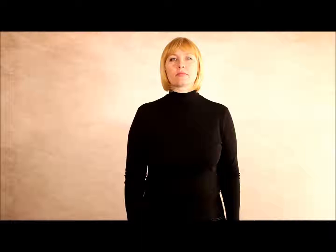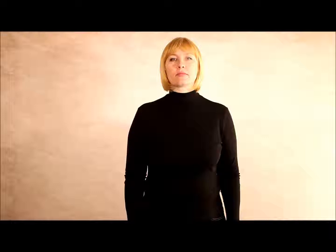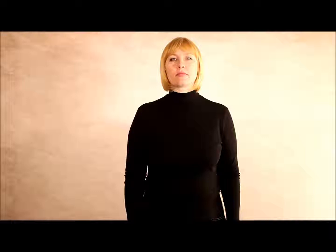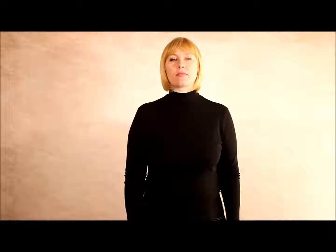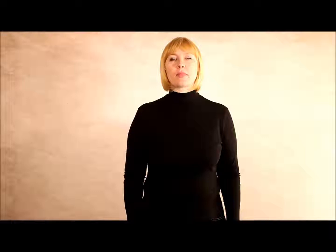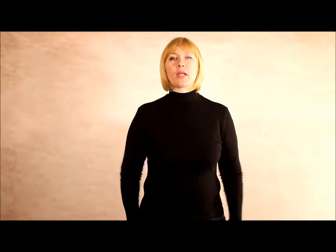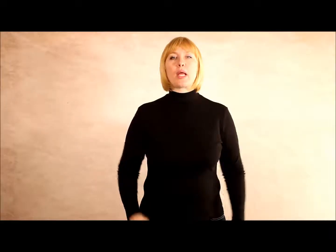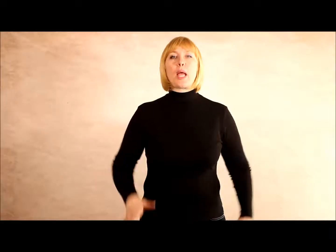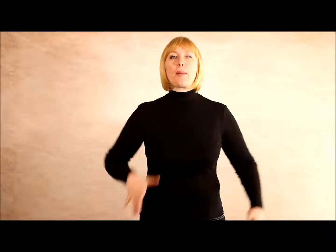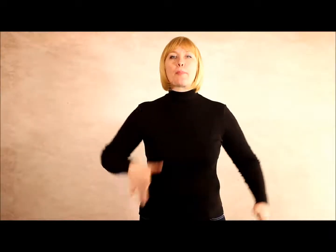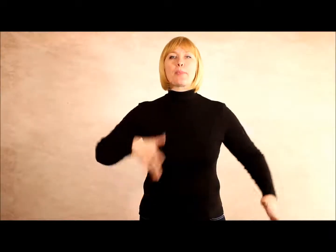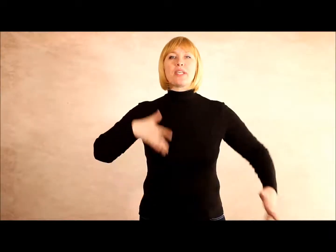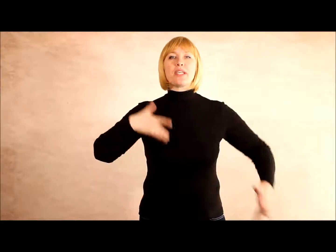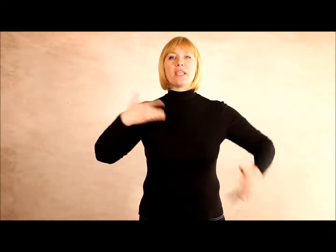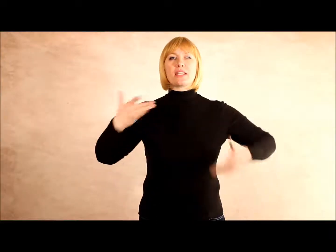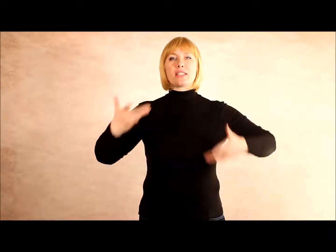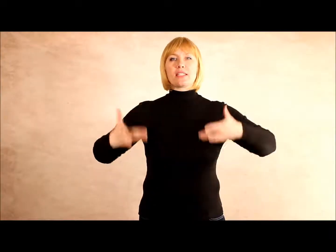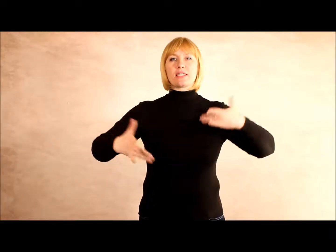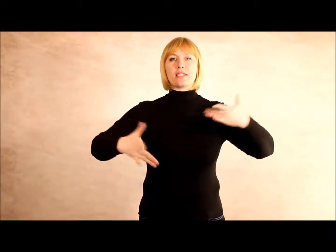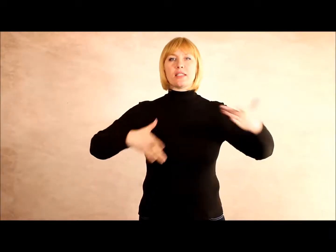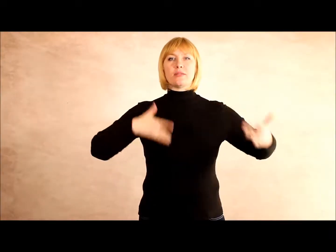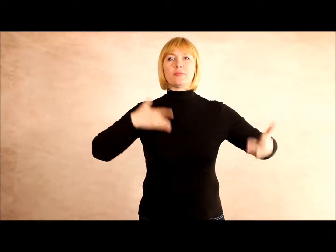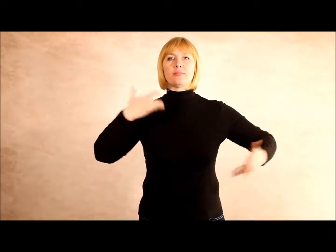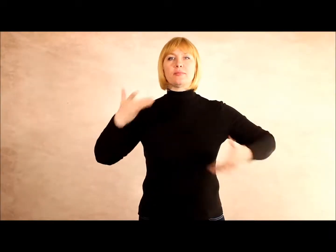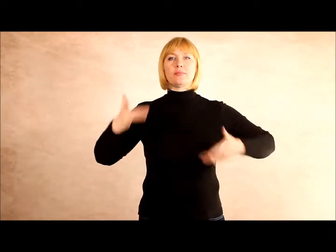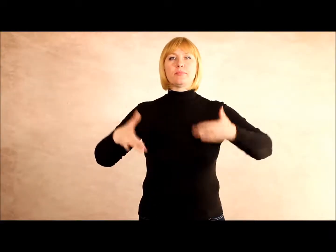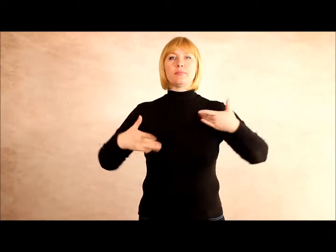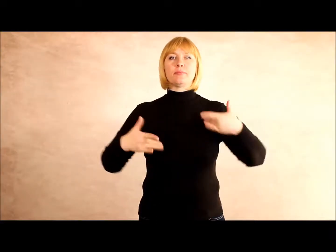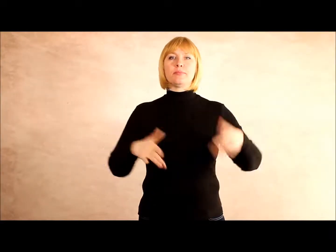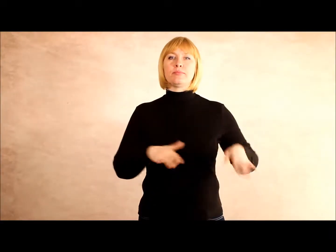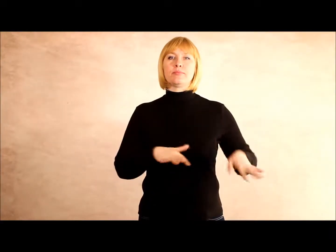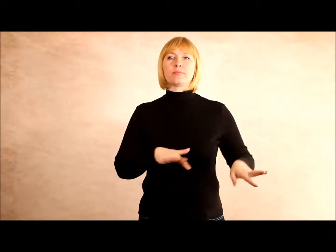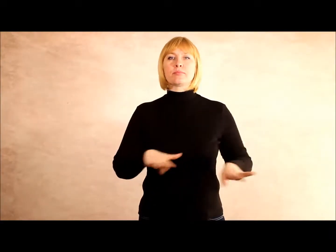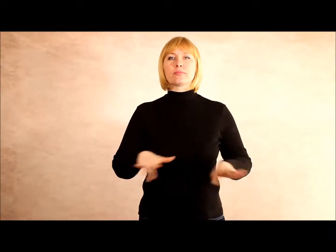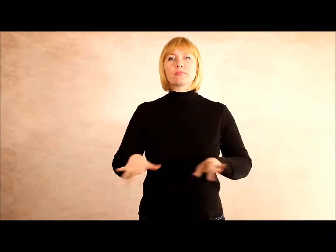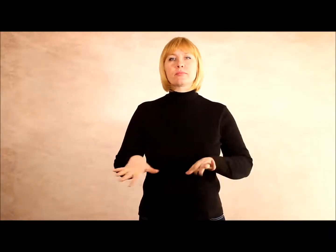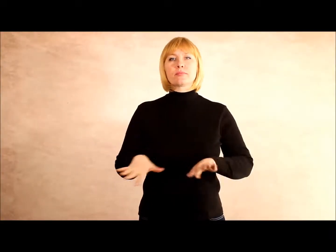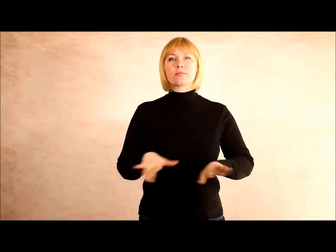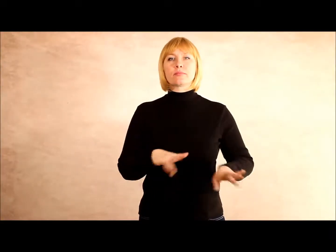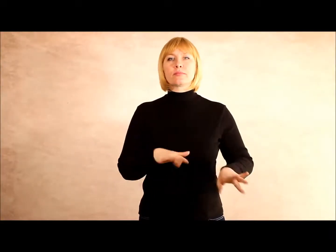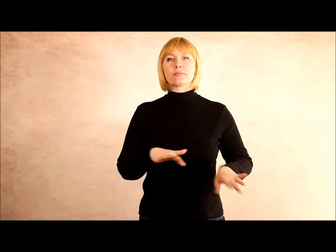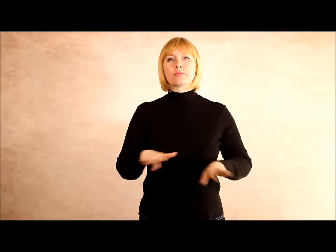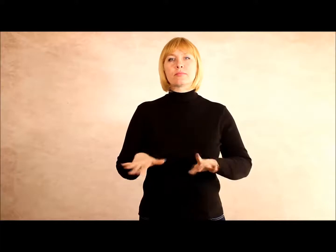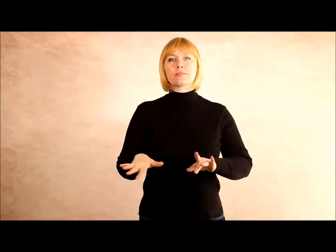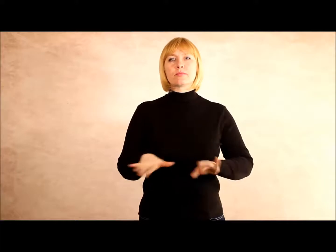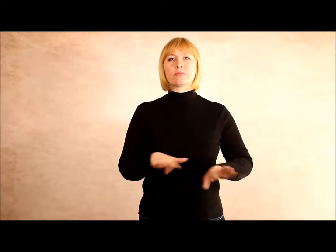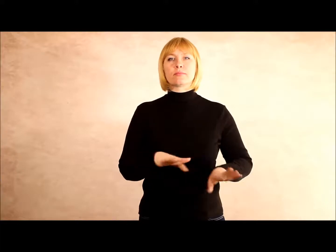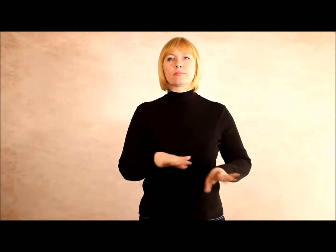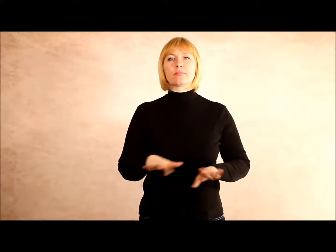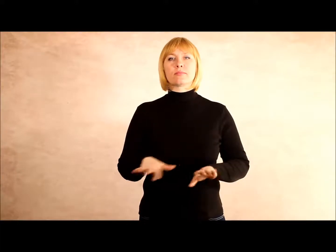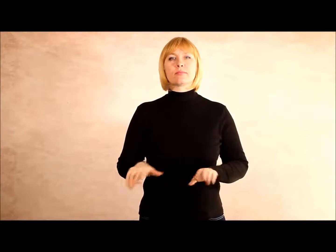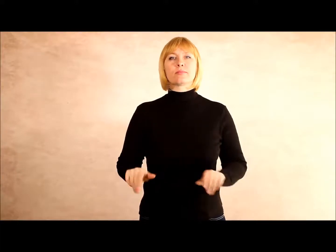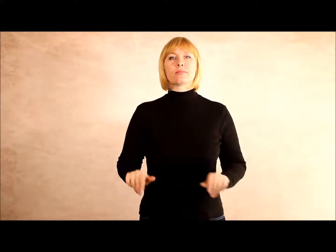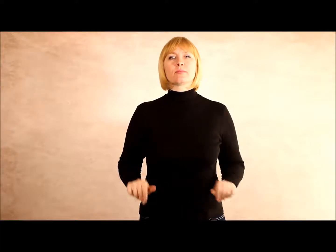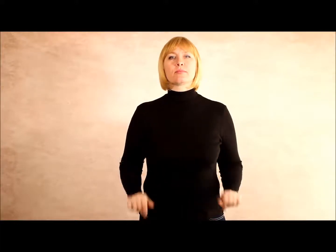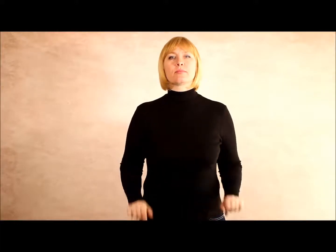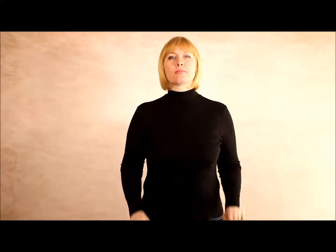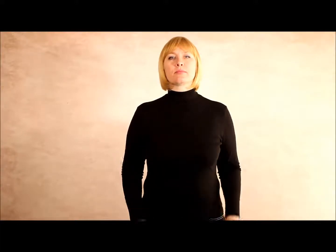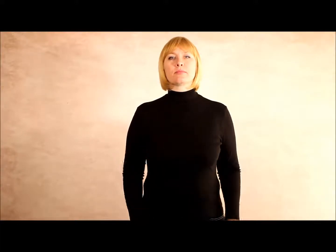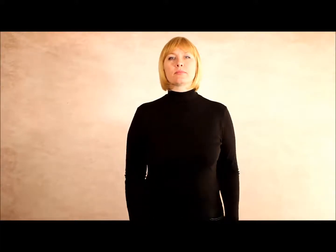Piesă